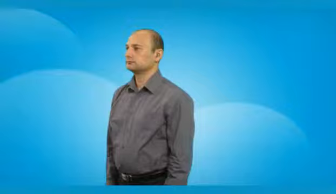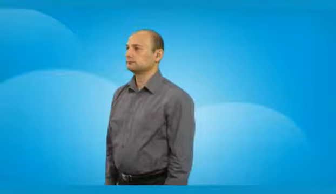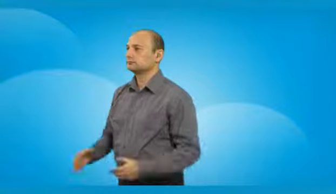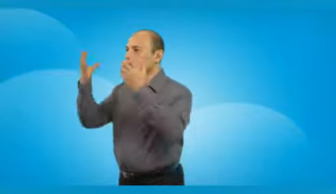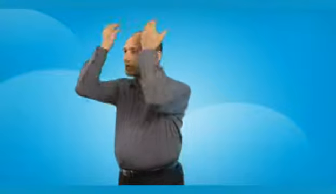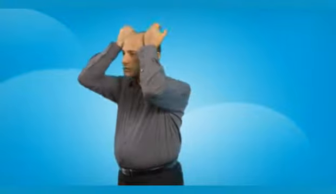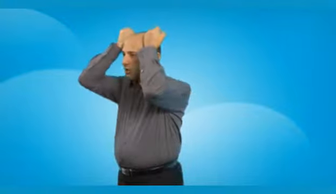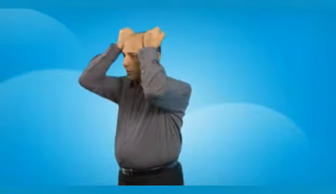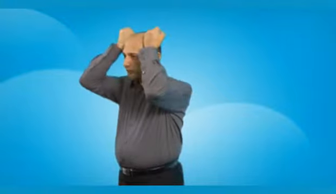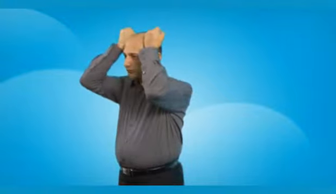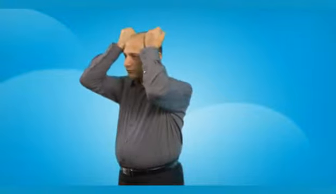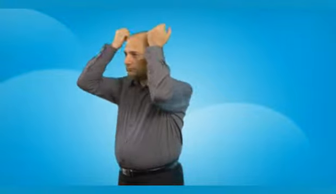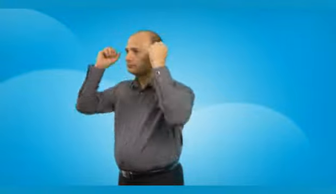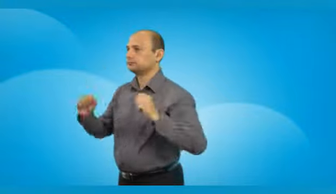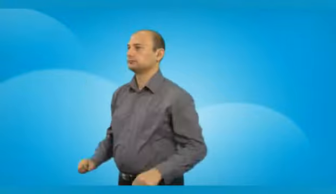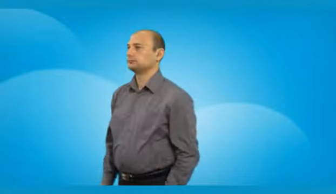Copf